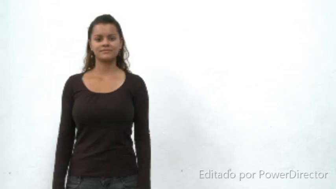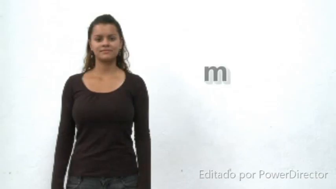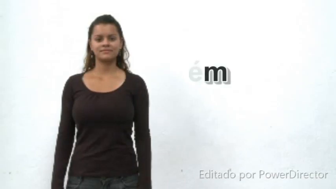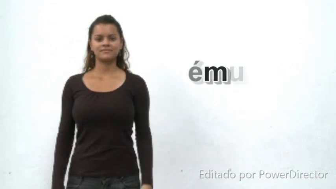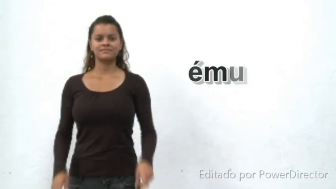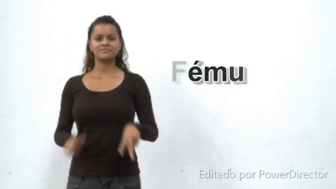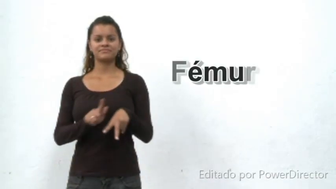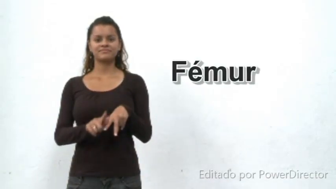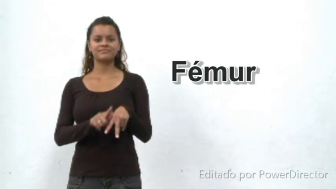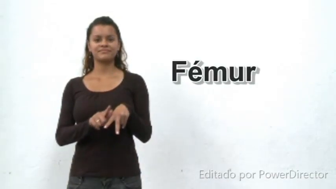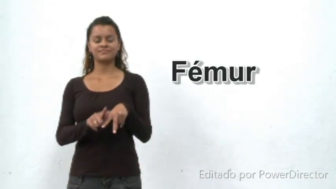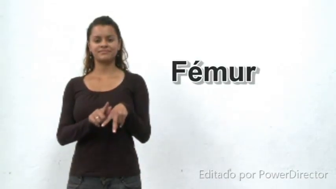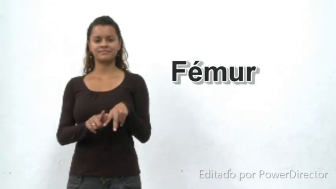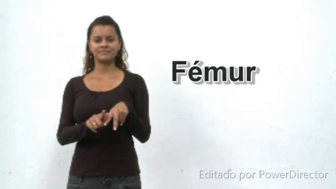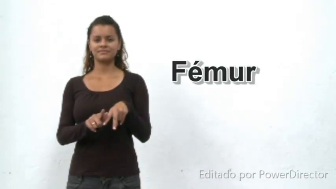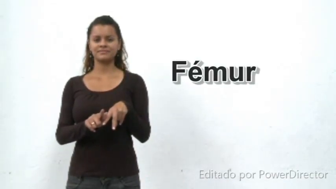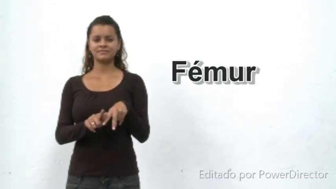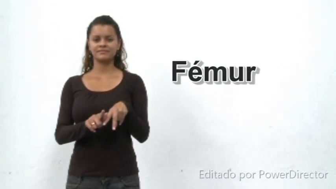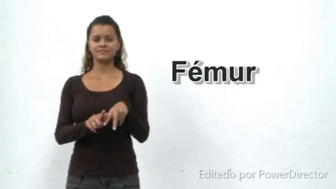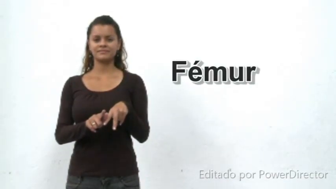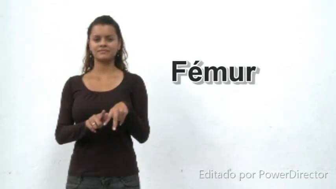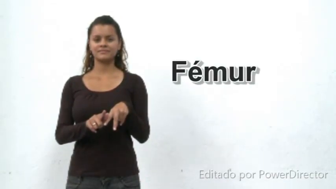Fémur